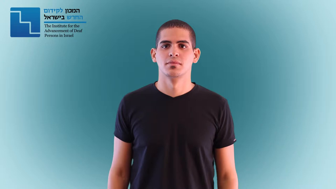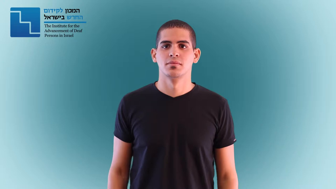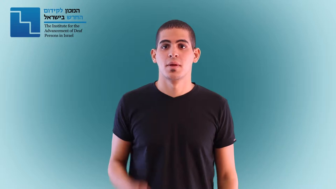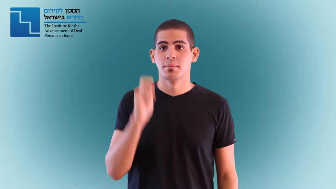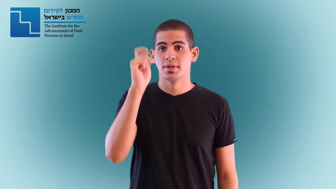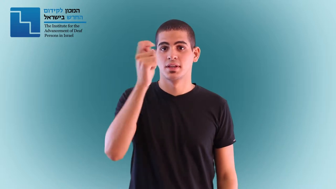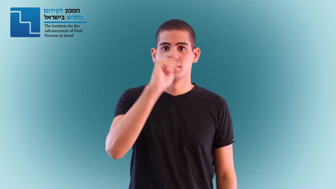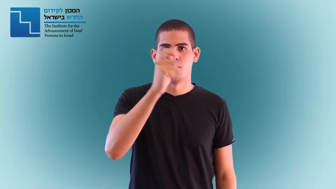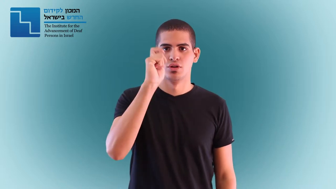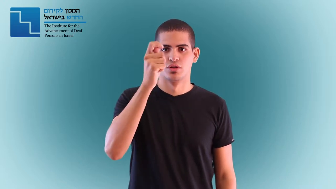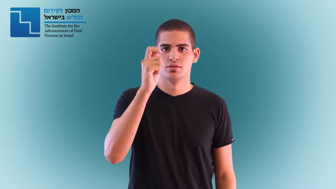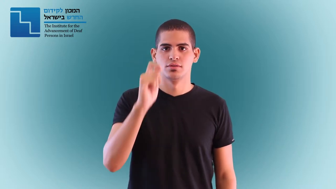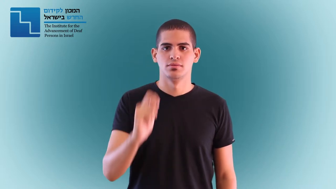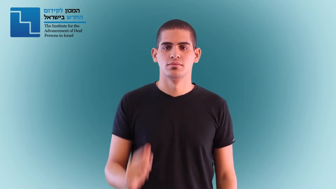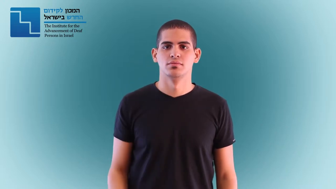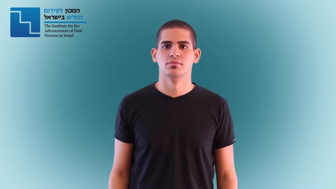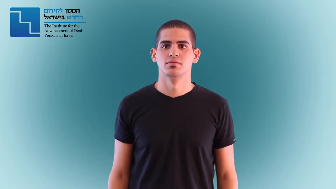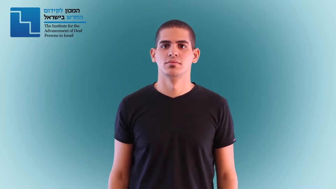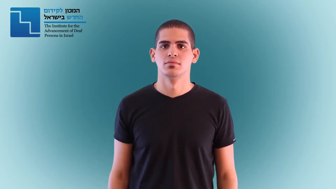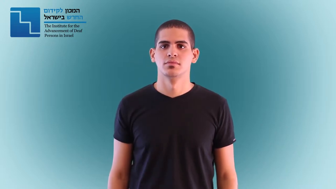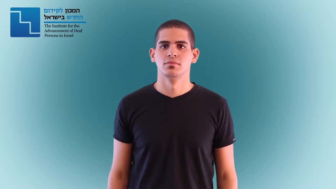בדמינטון